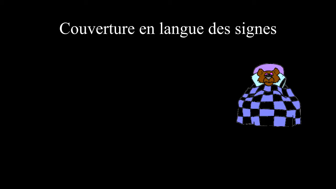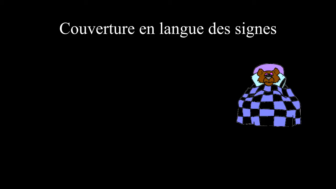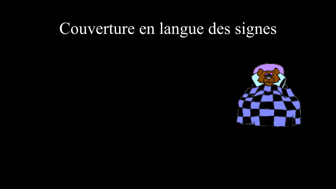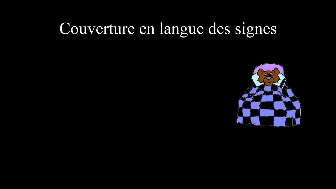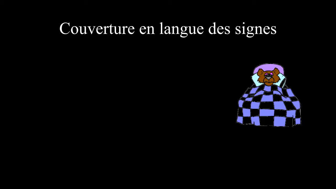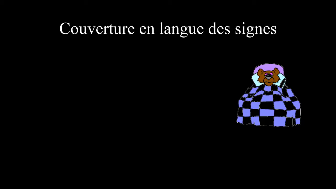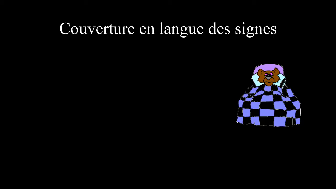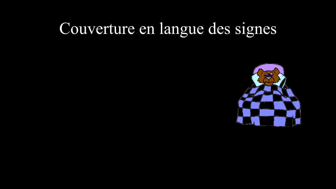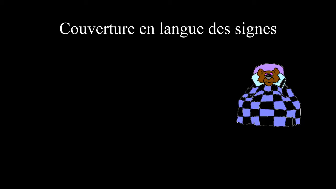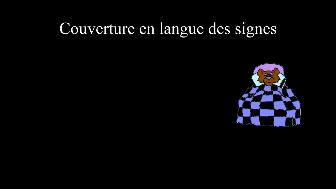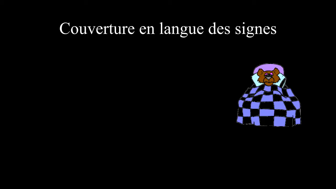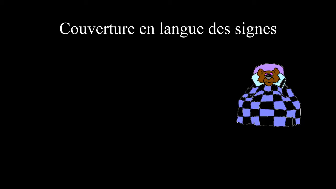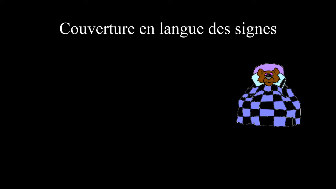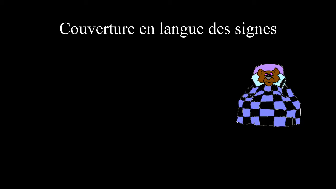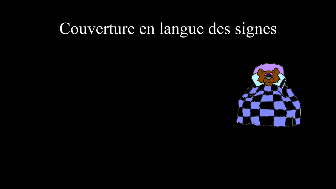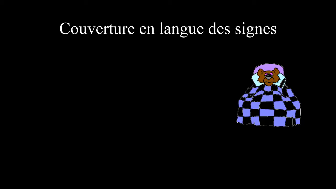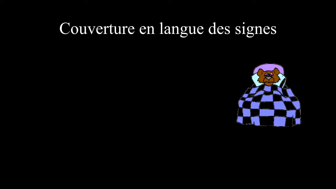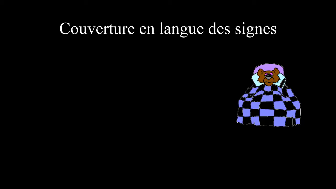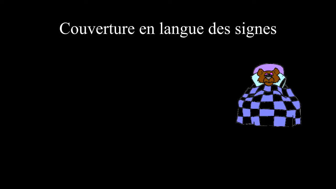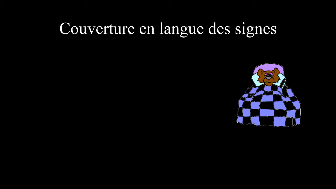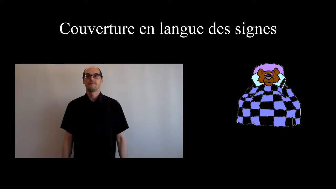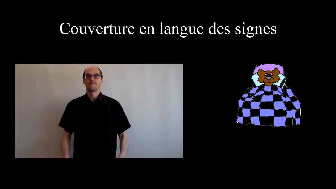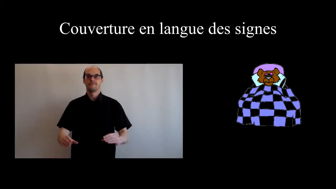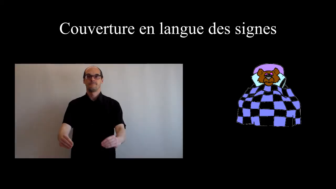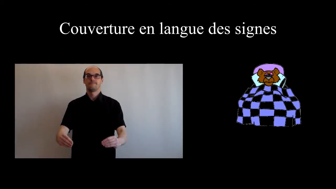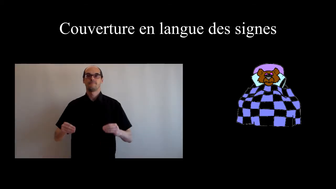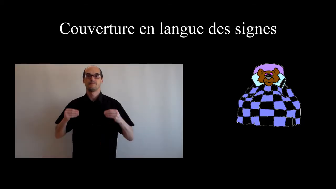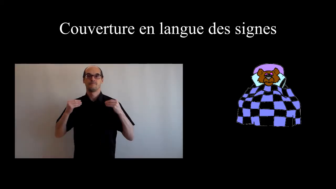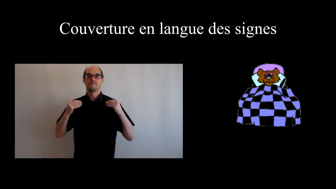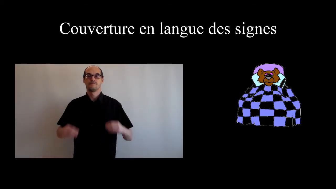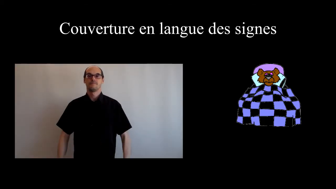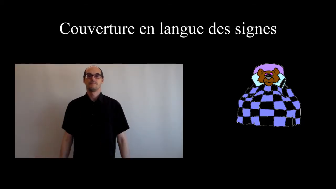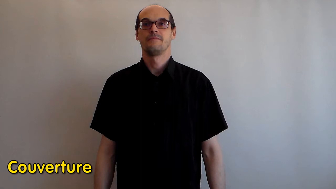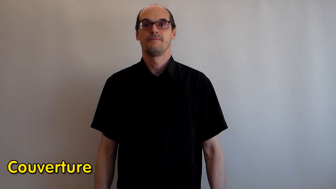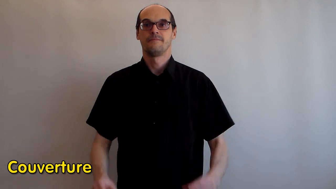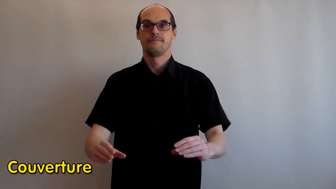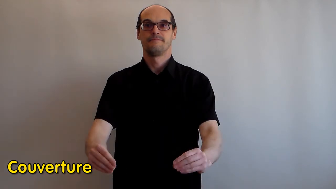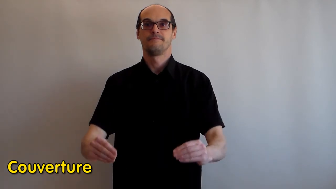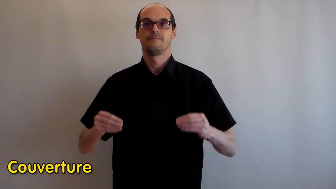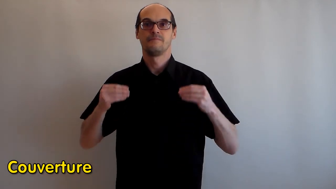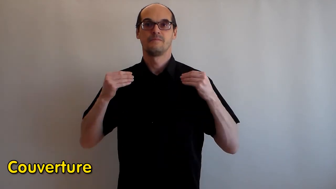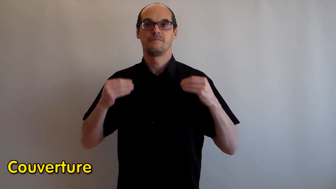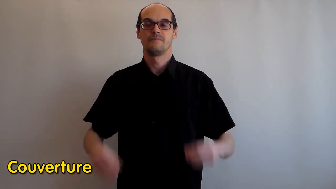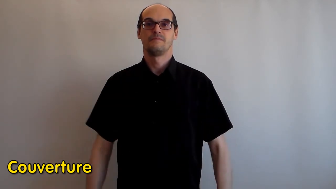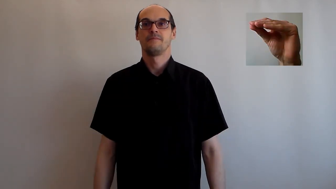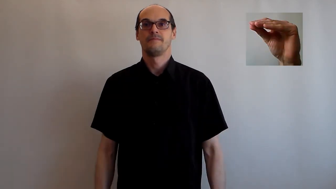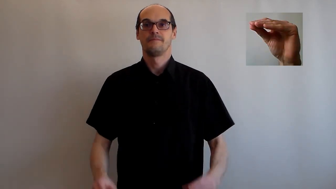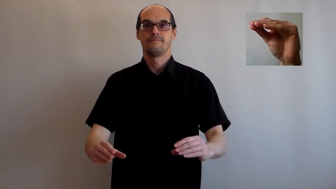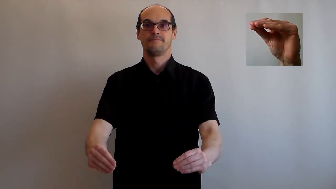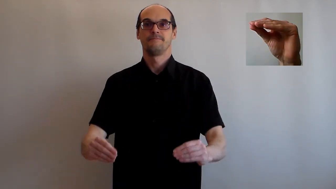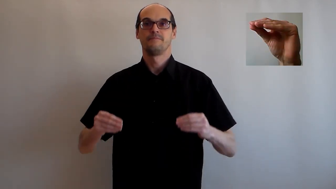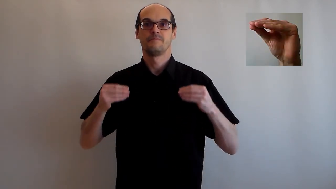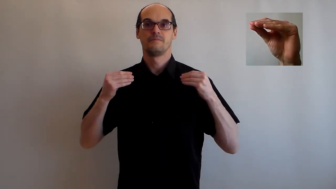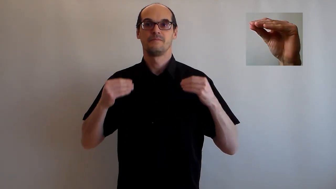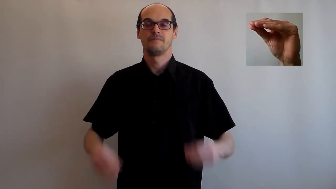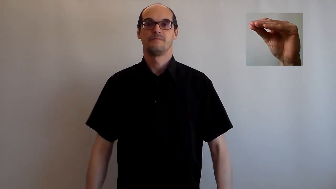Couverture